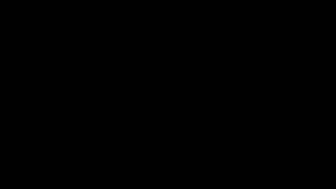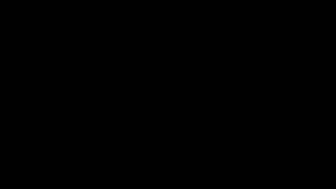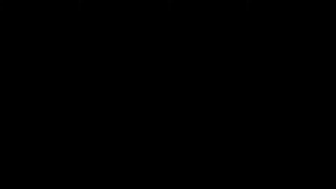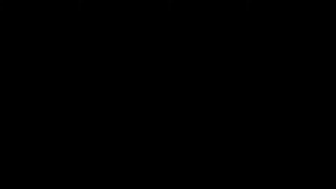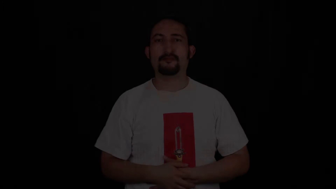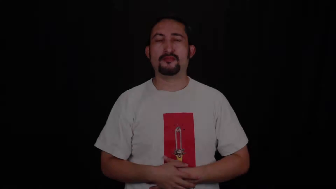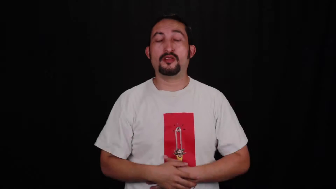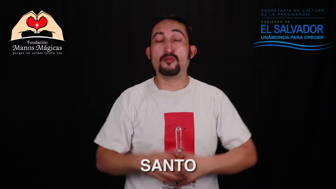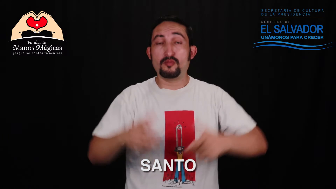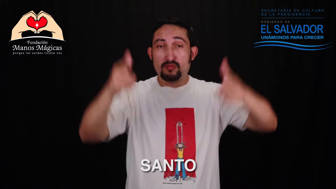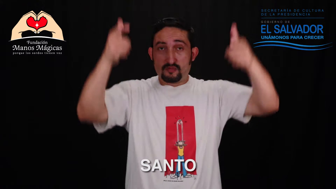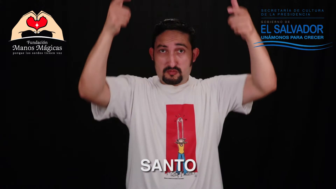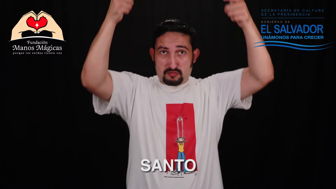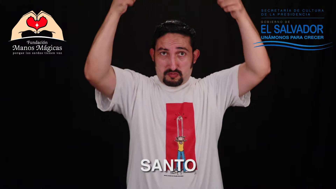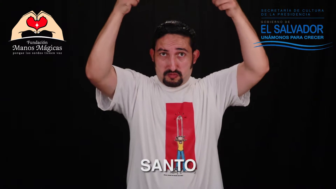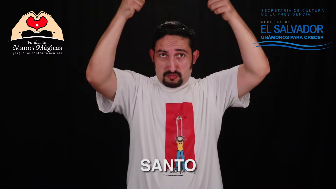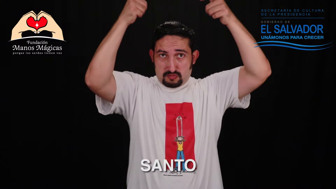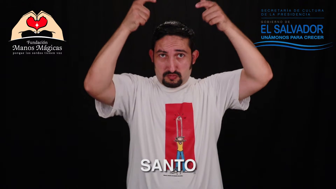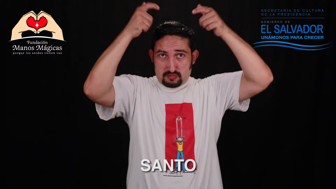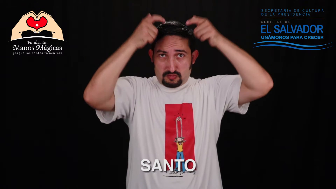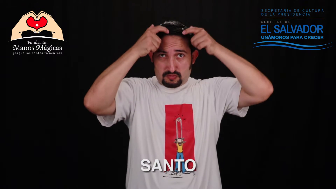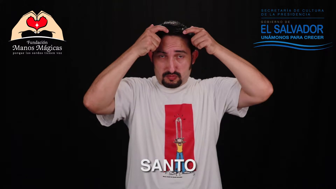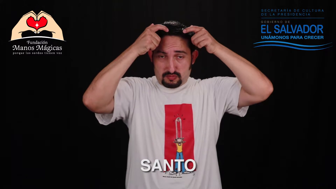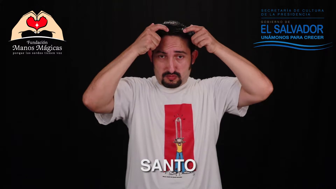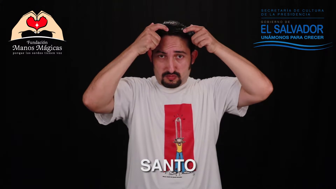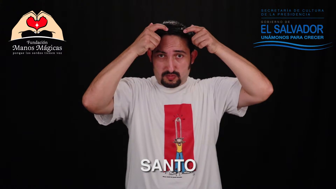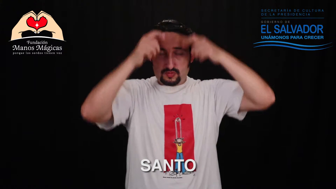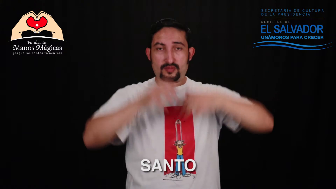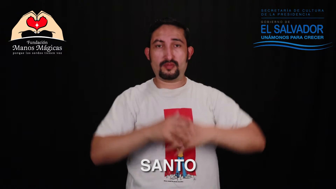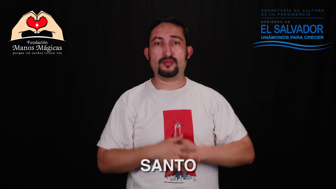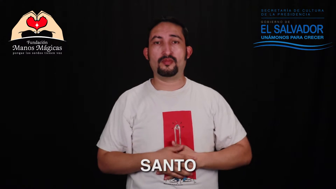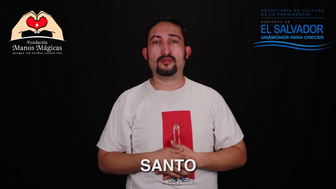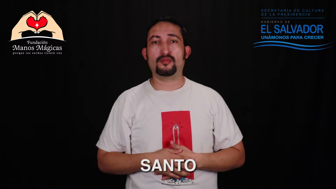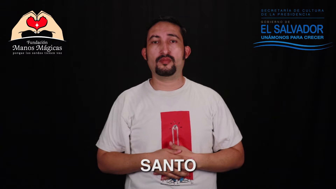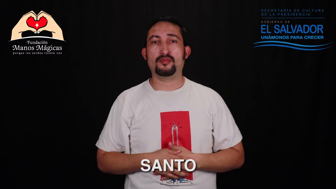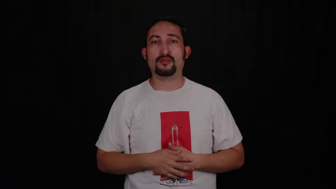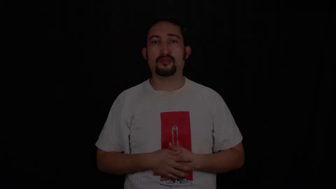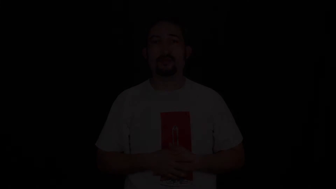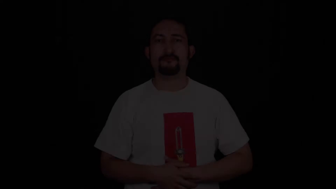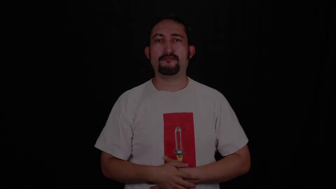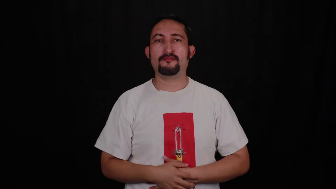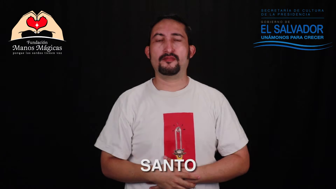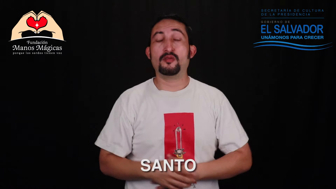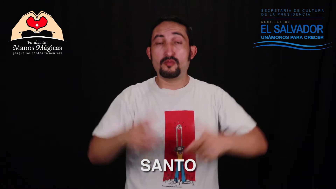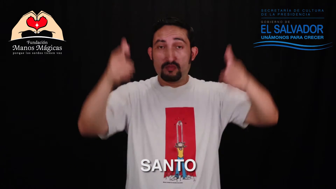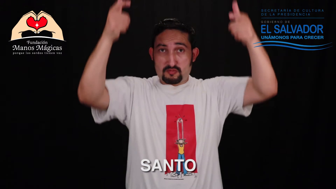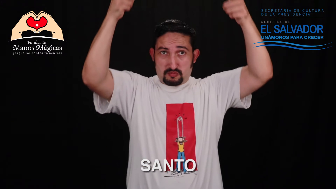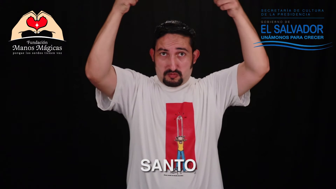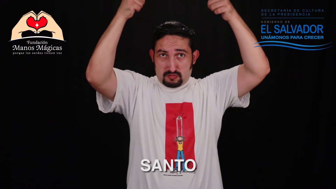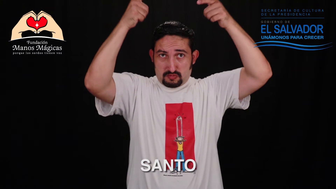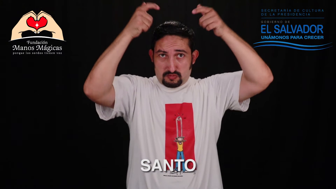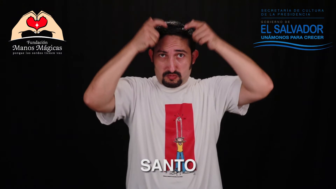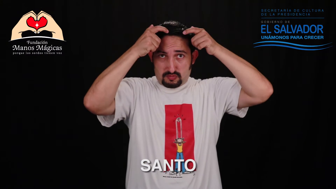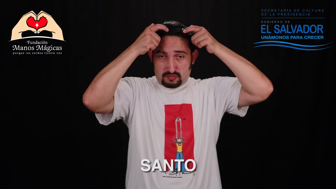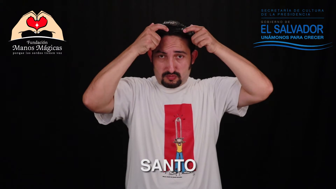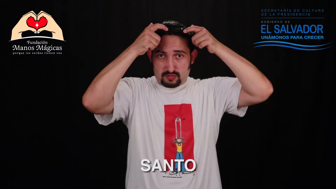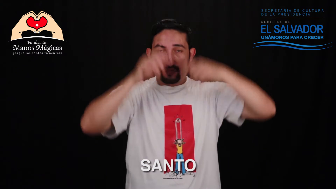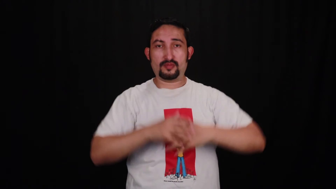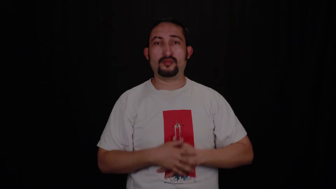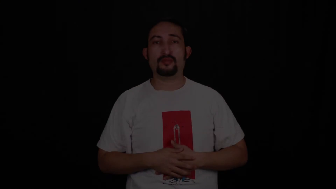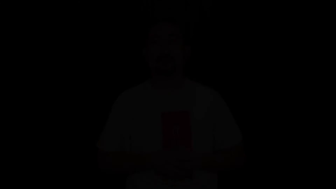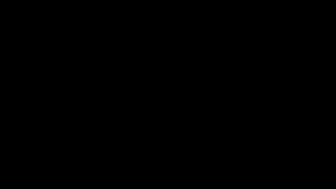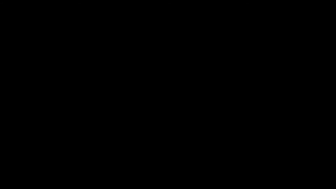Santo